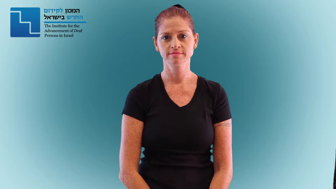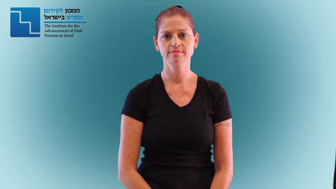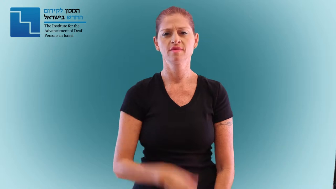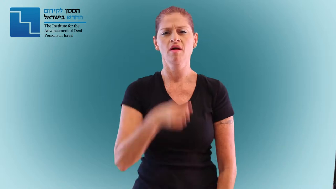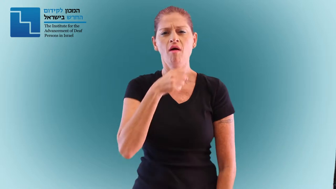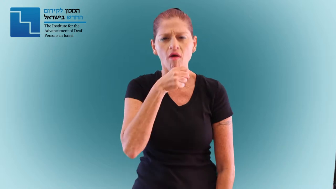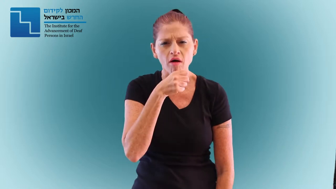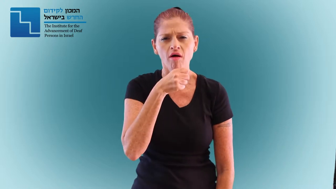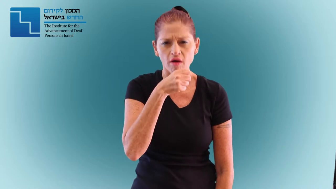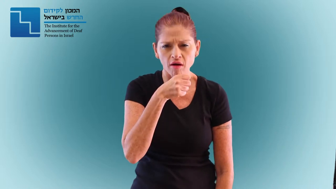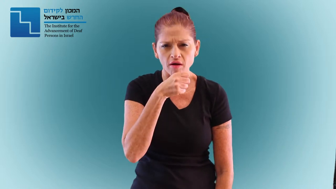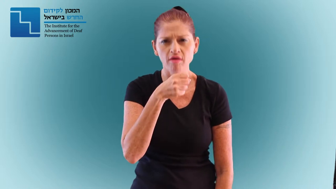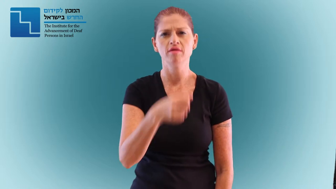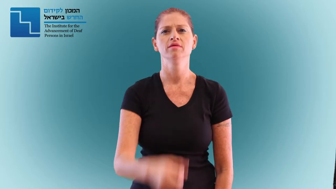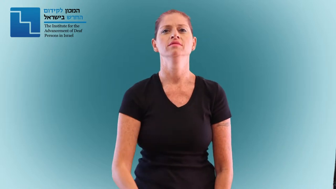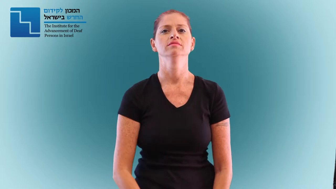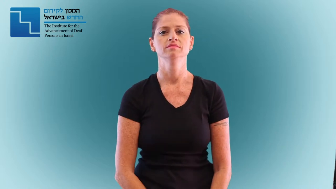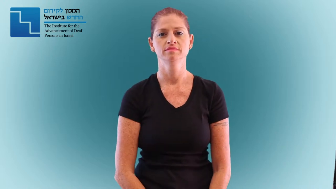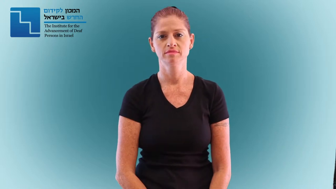להשתעל